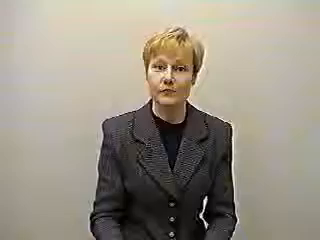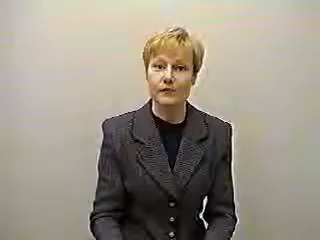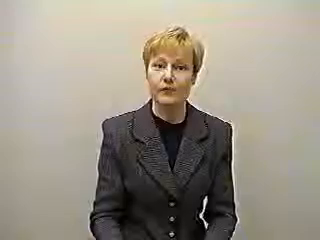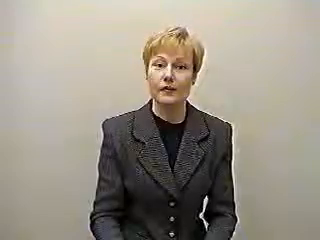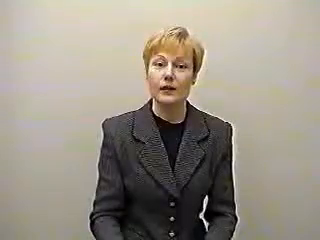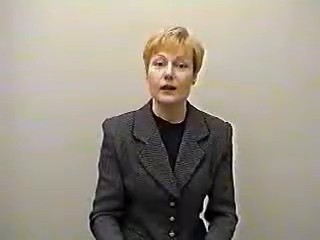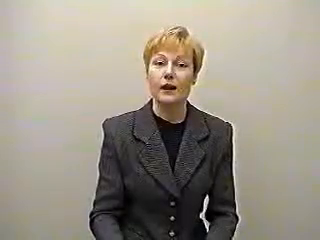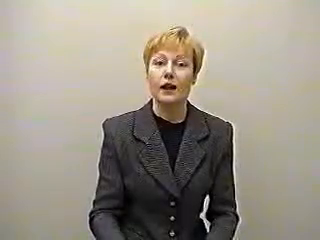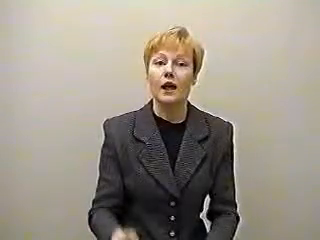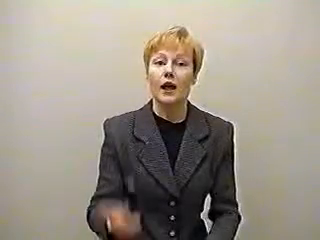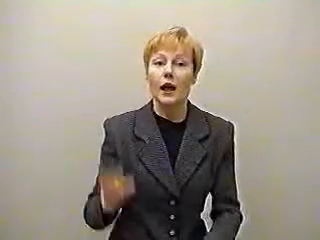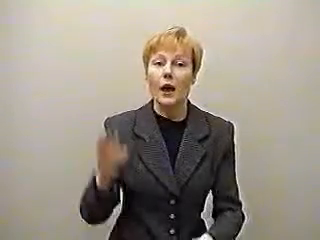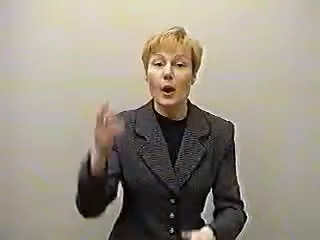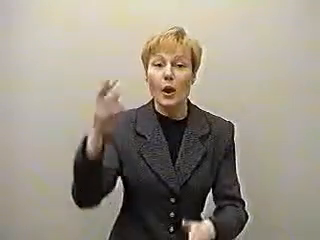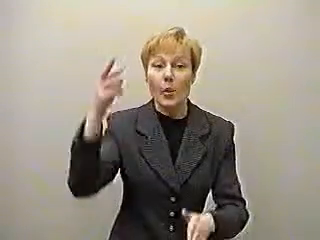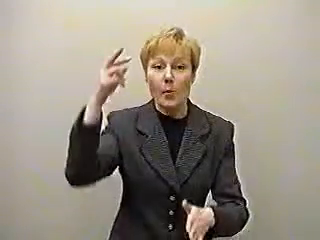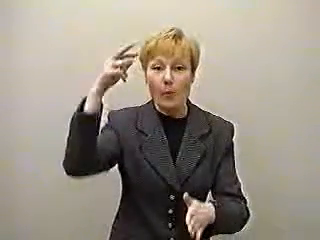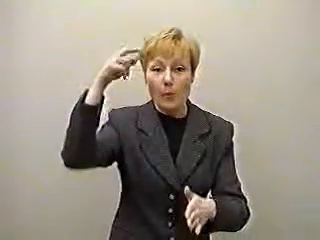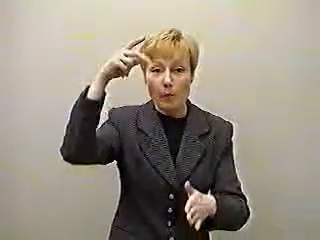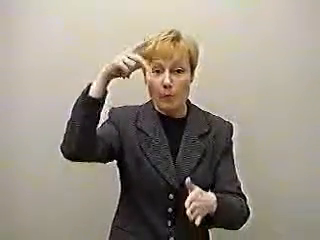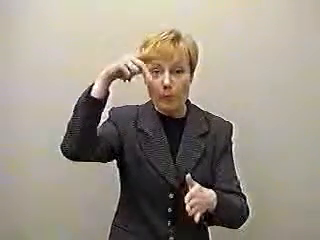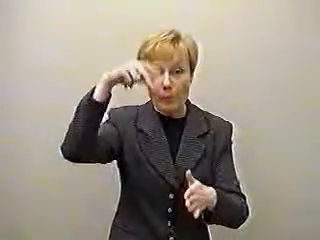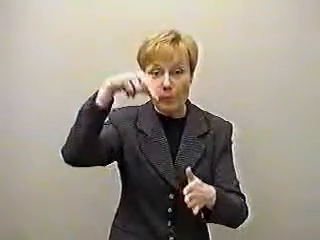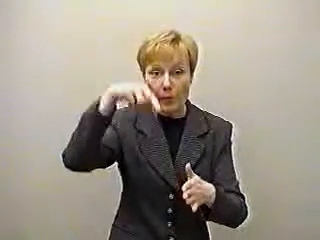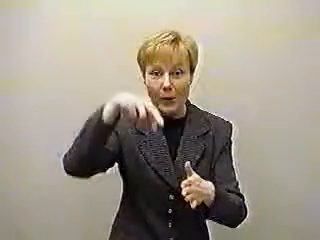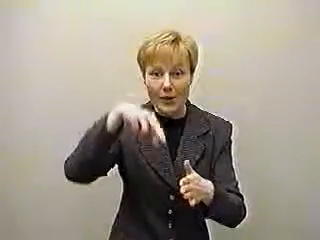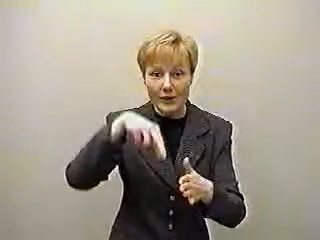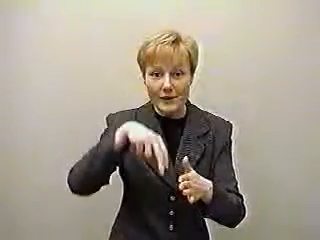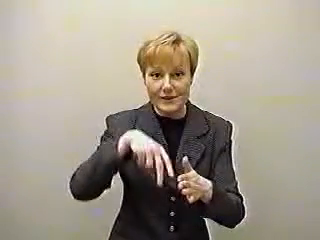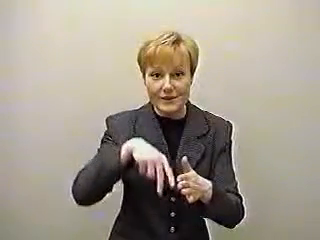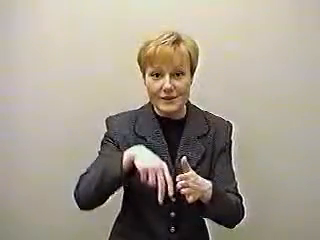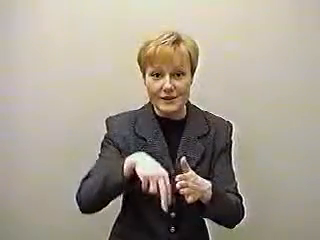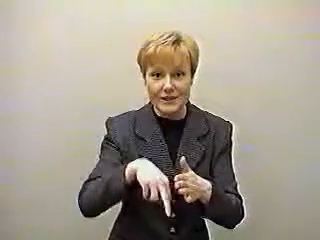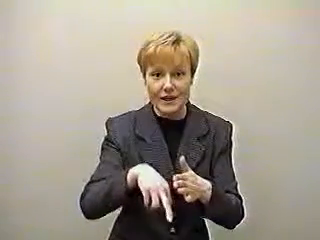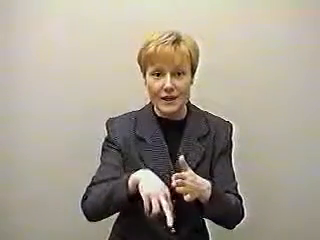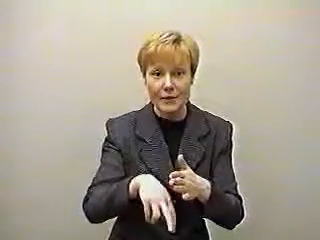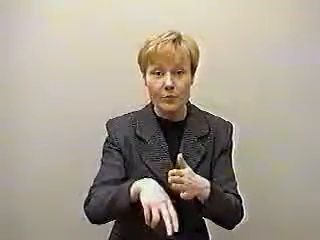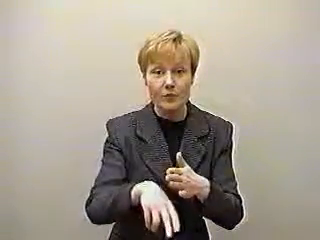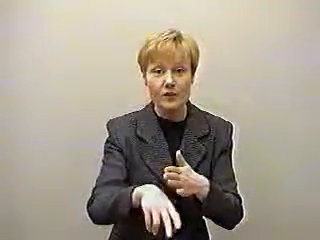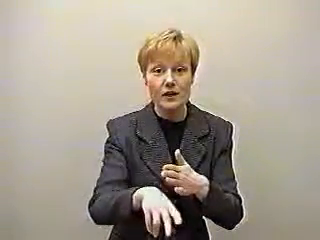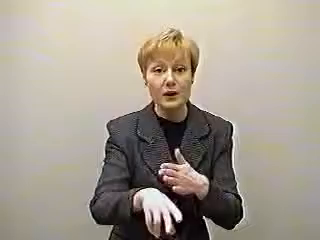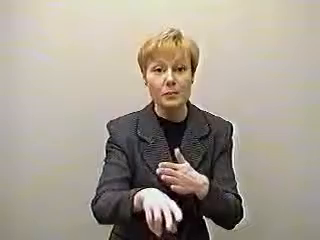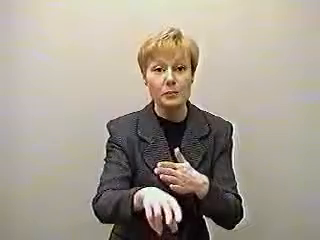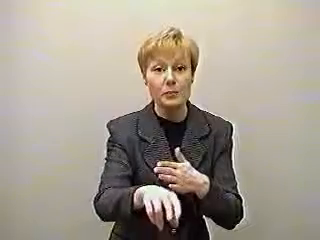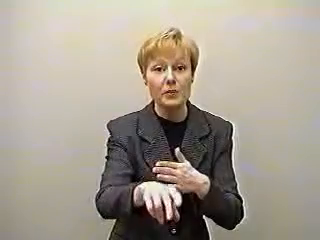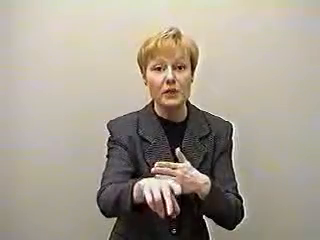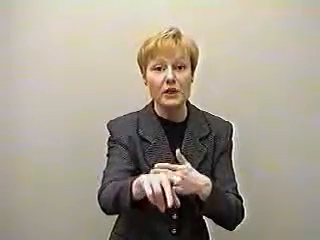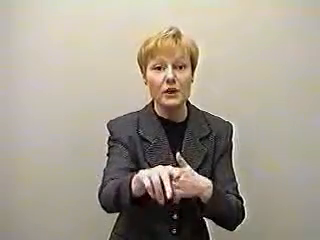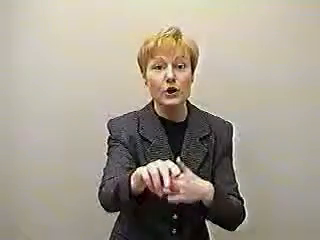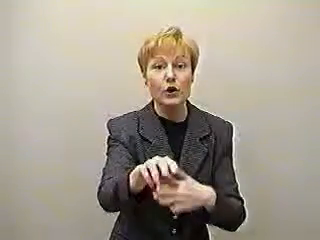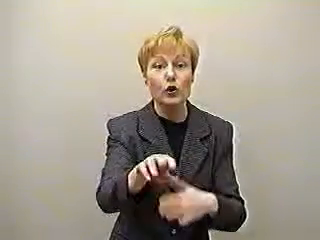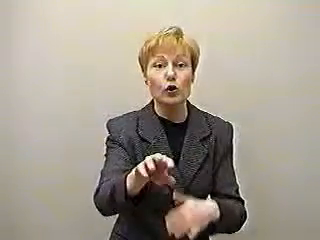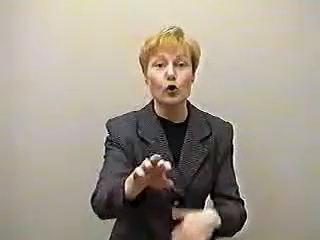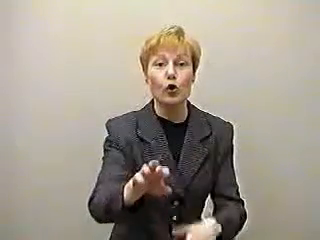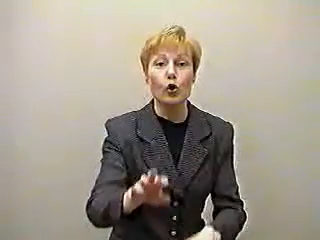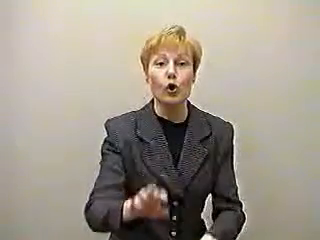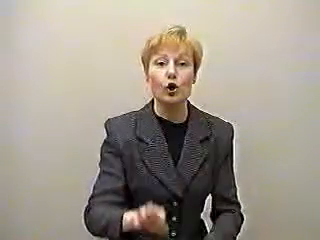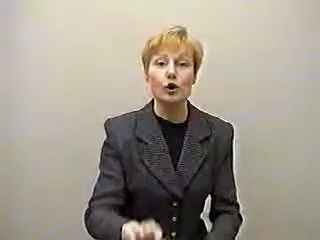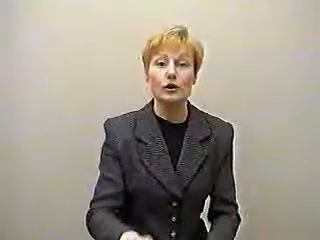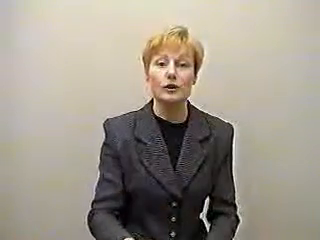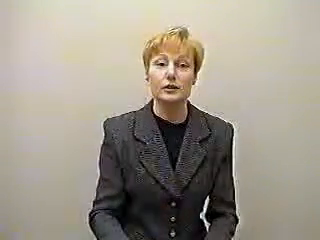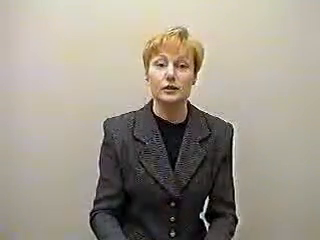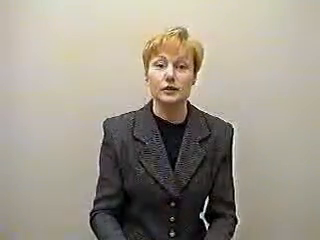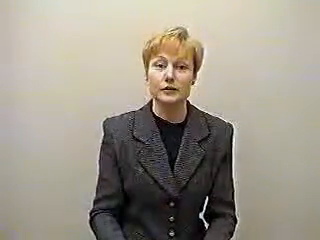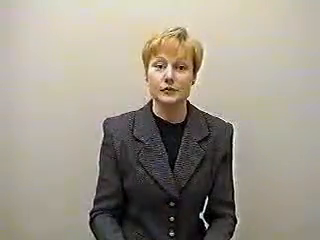подземный переход